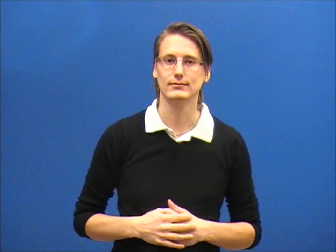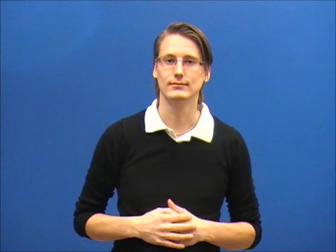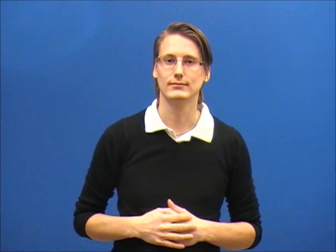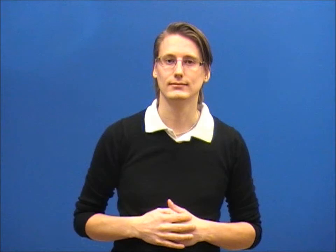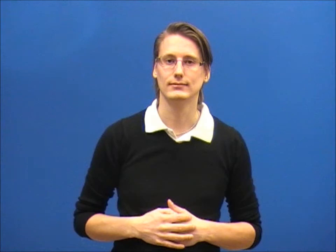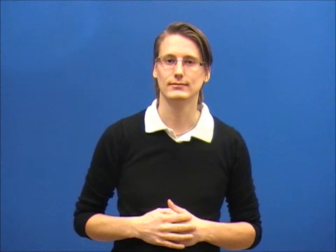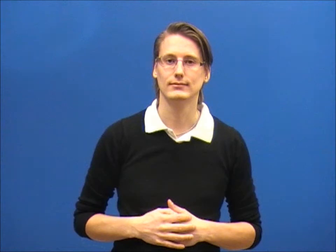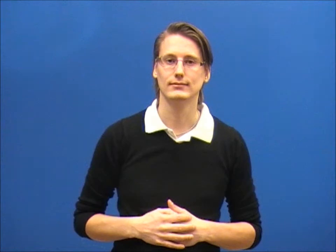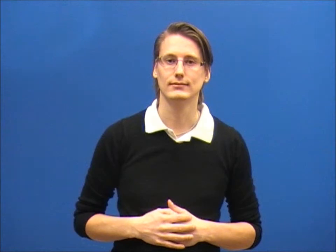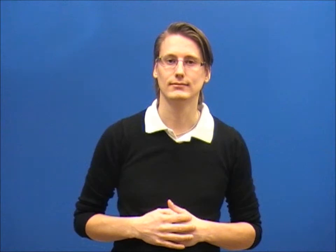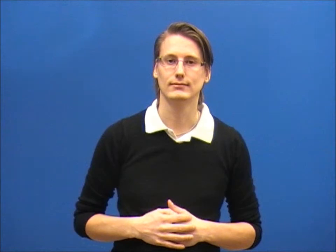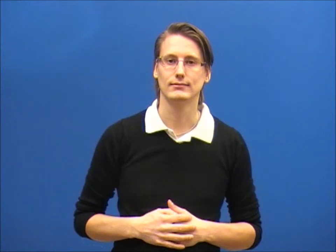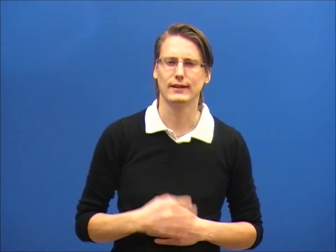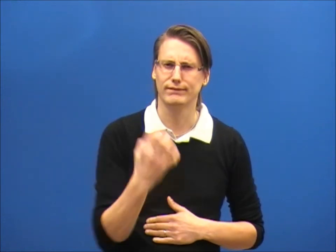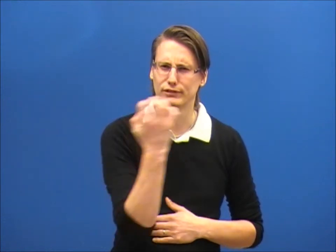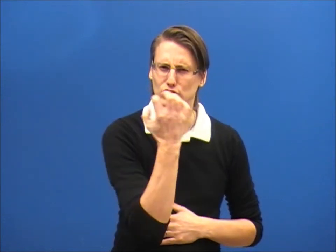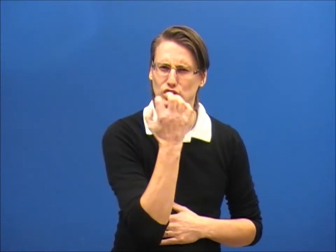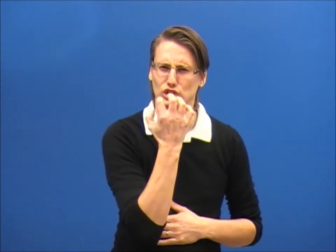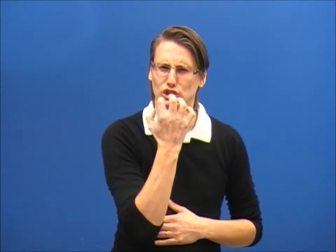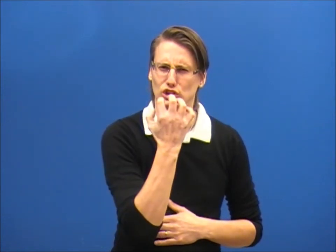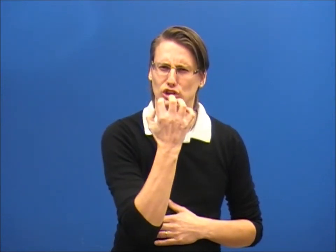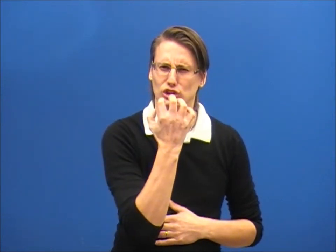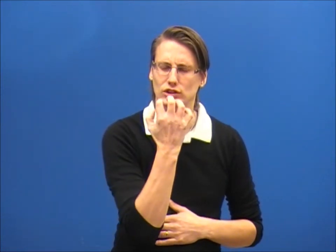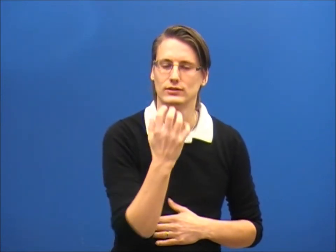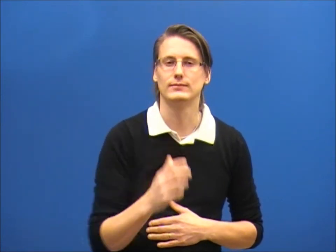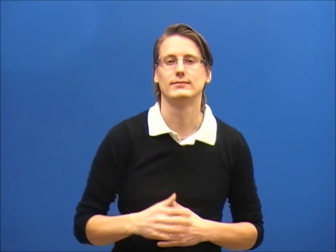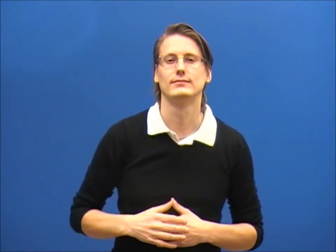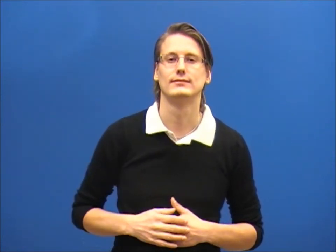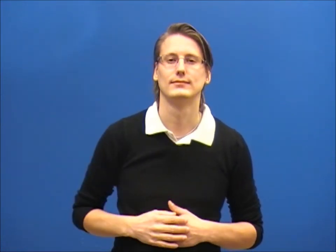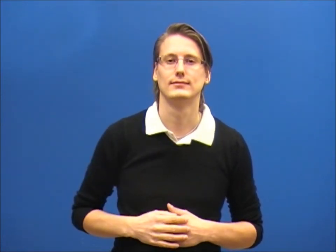FRYSA